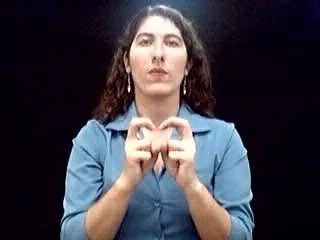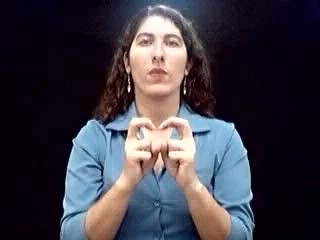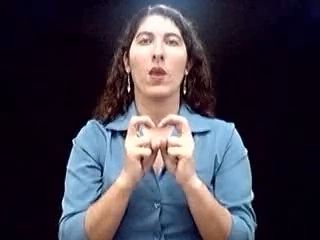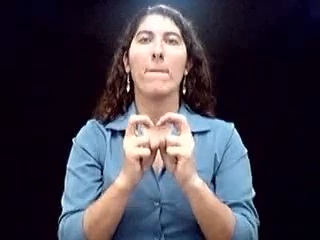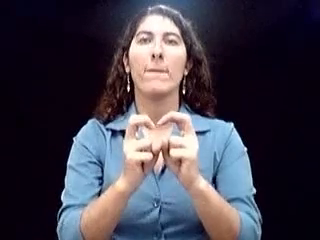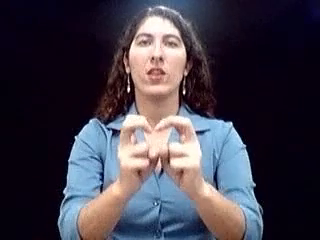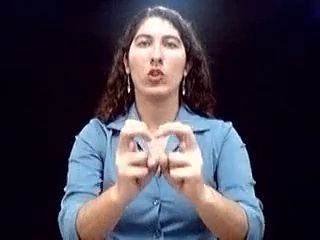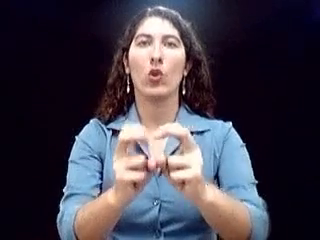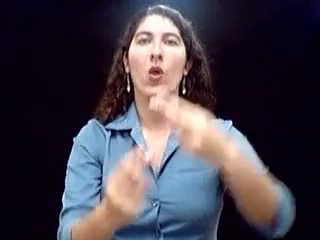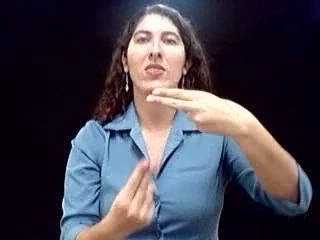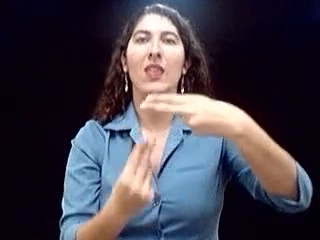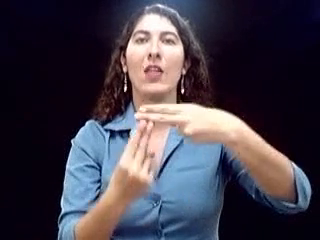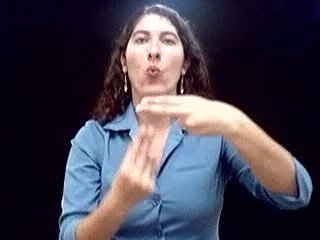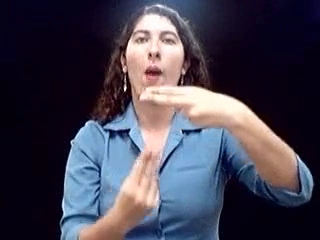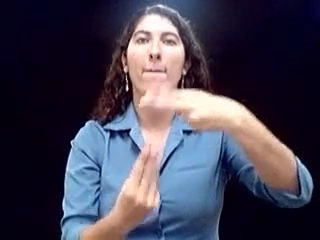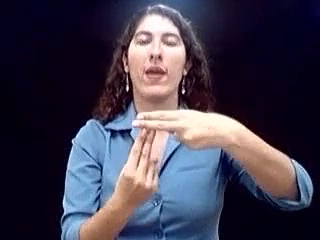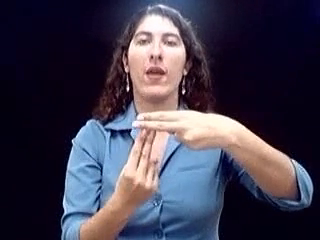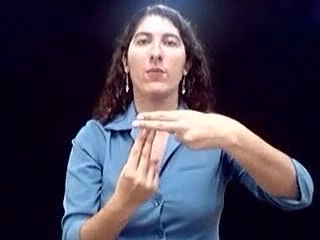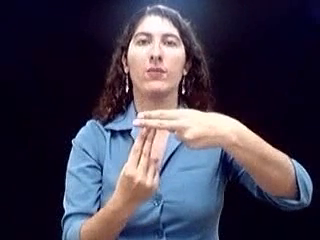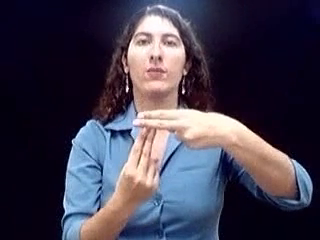Metro Tatuape